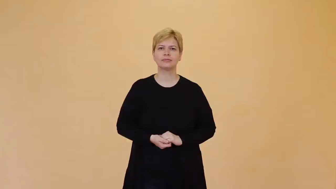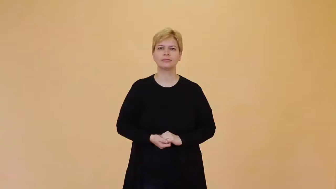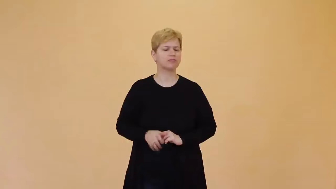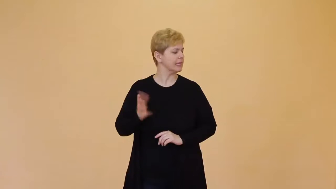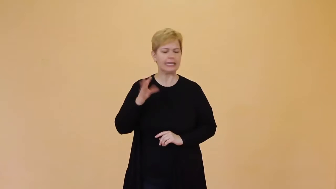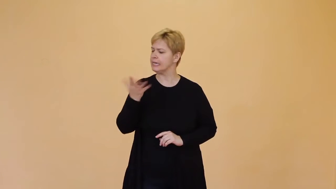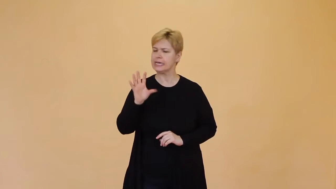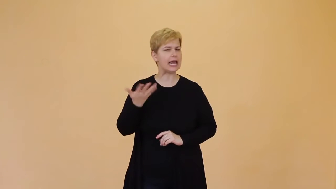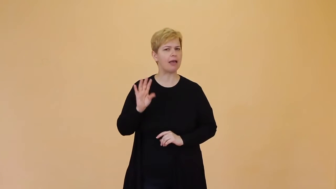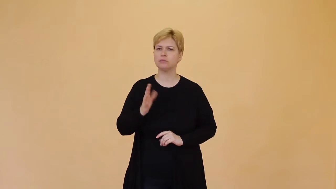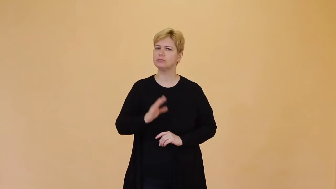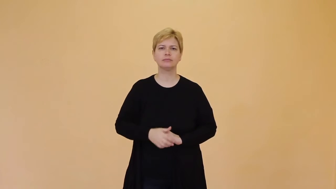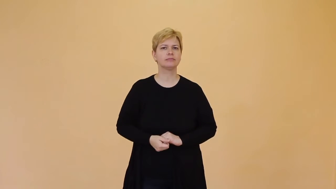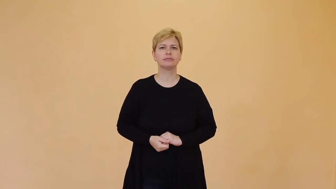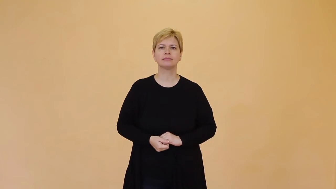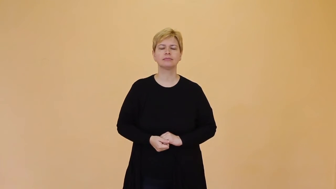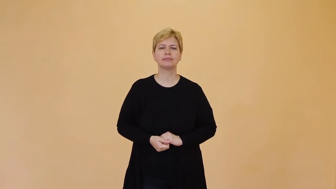nie